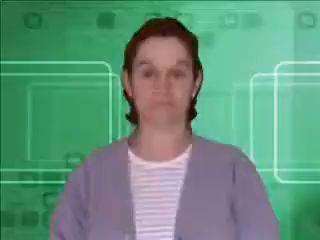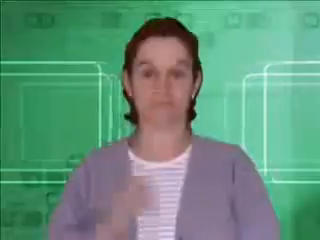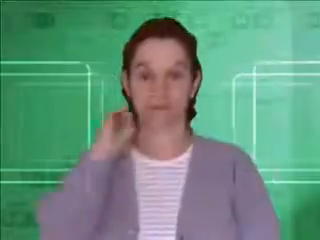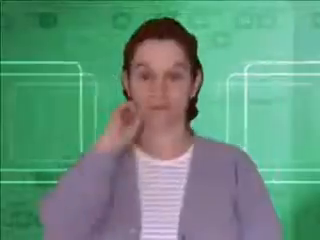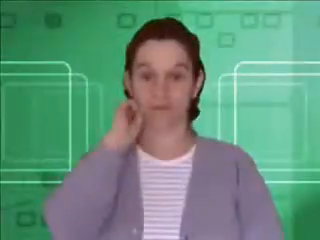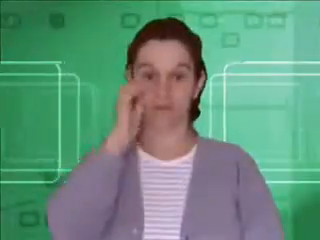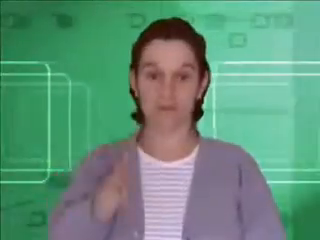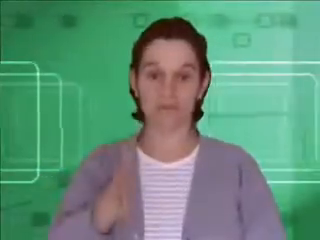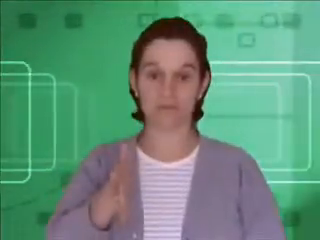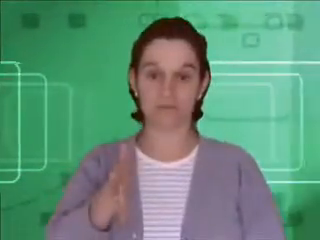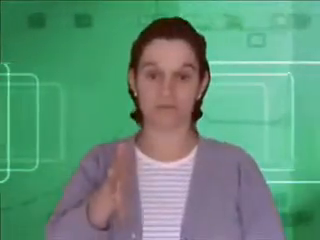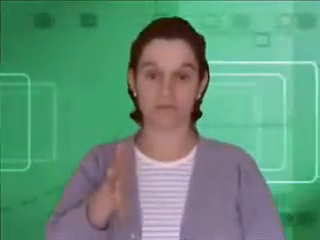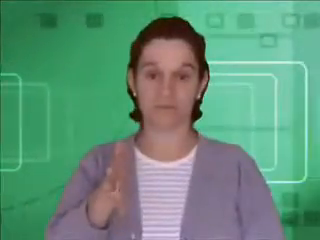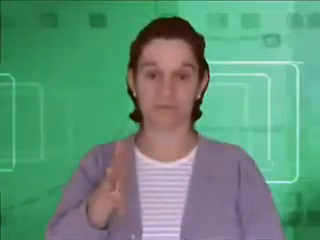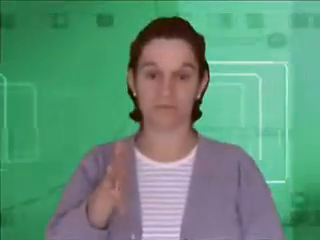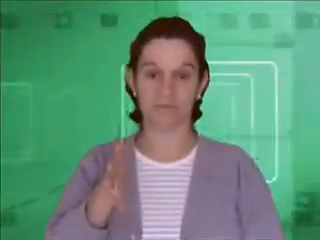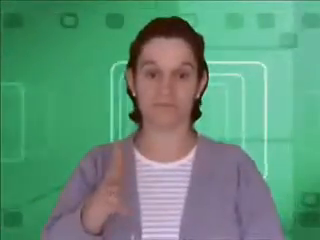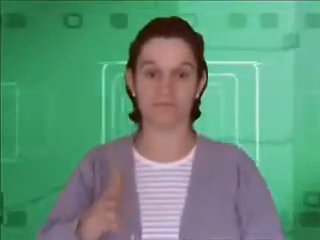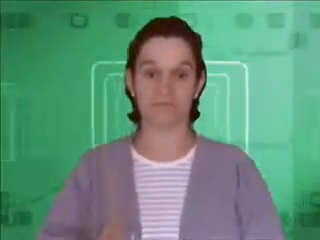Tous les jours